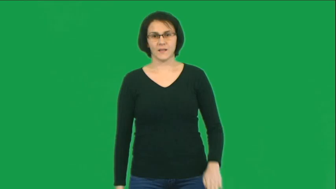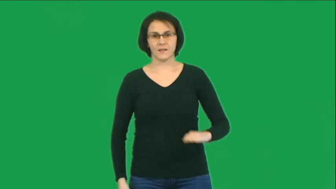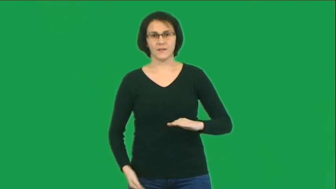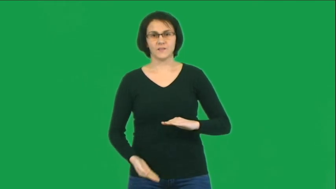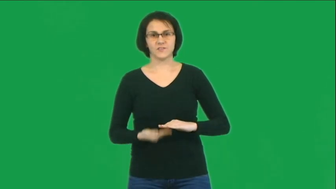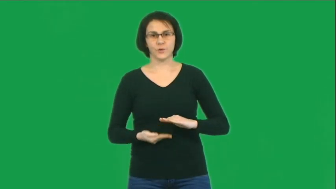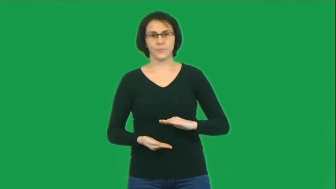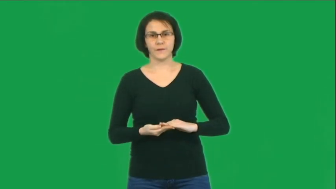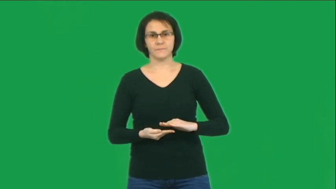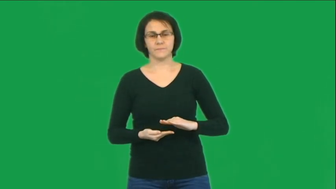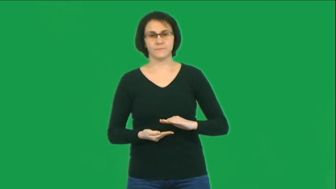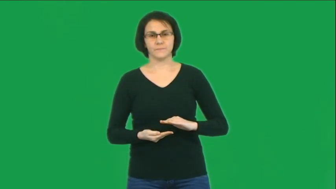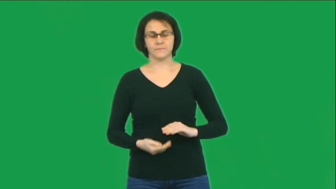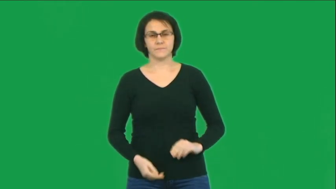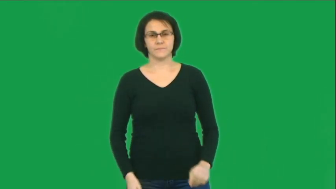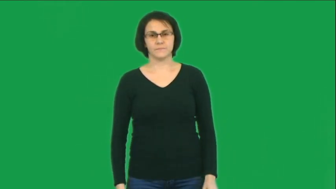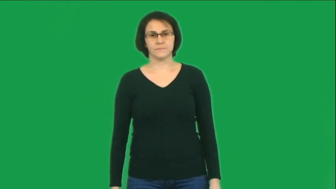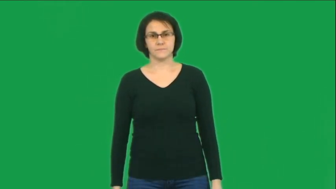stopa